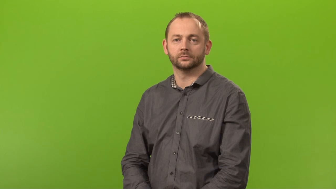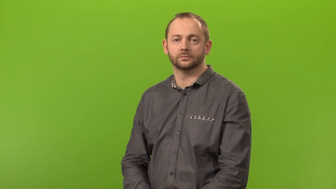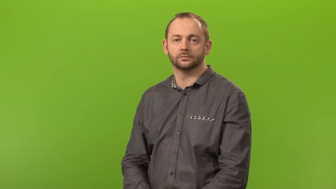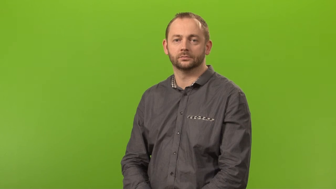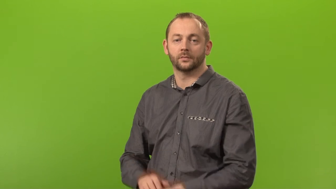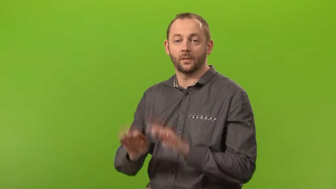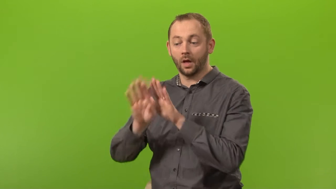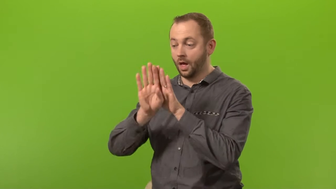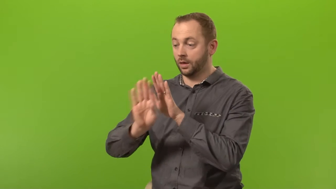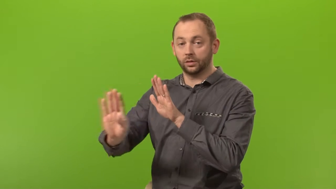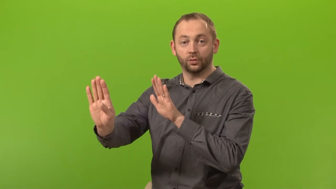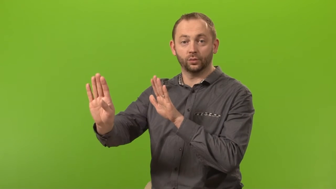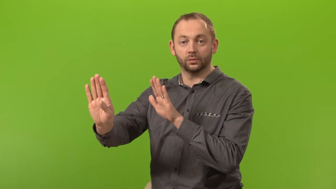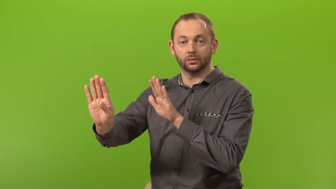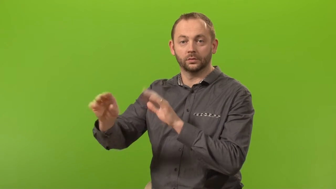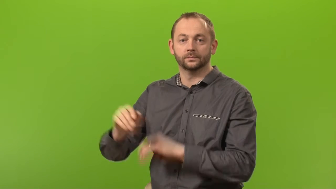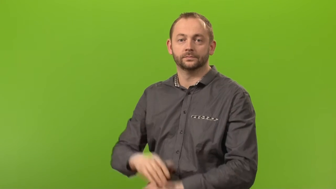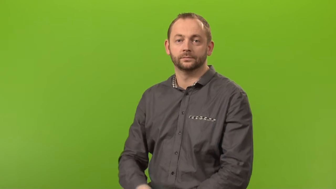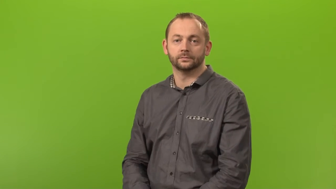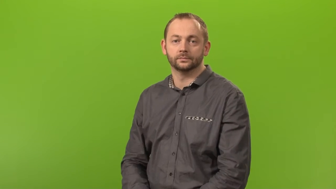Áætlun